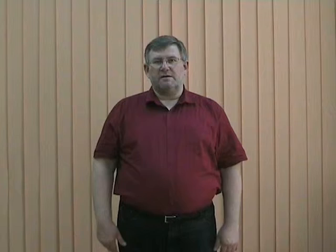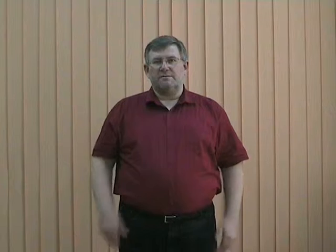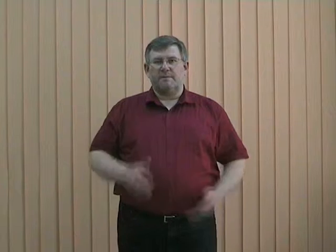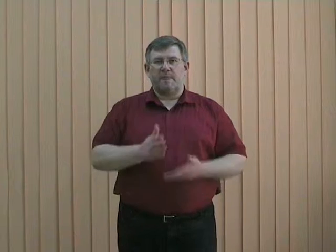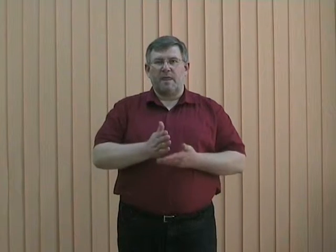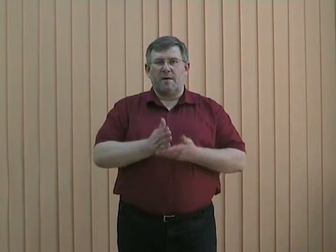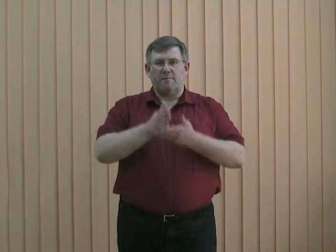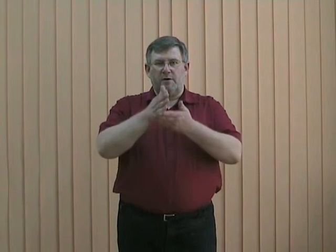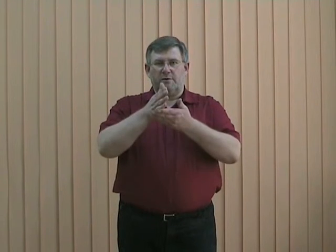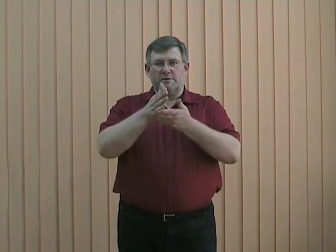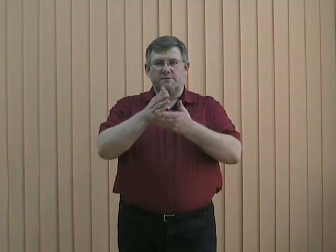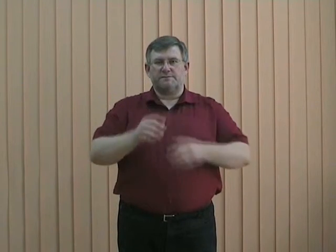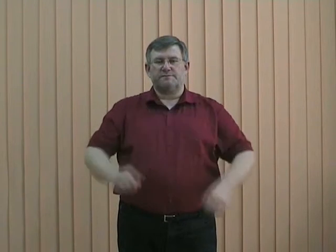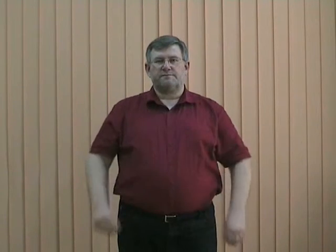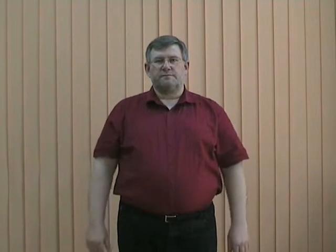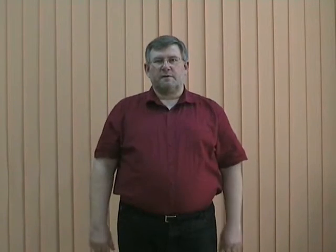pomoc